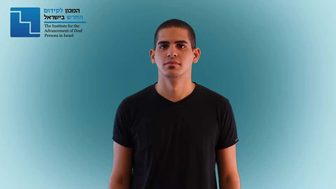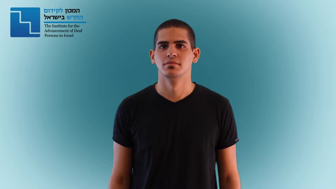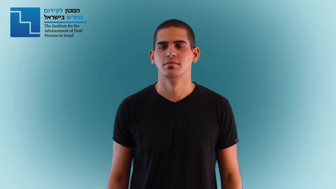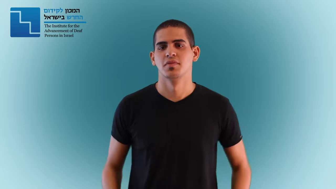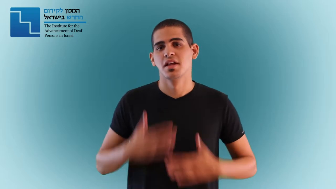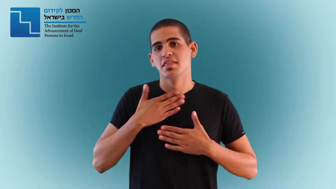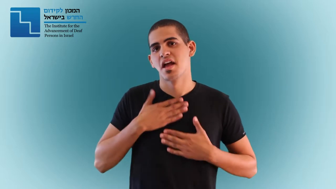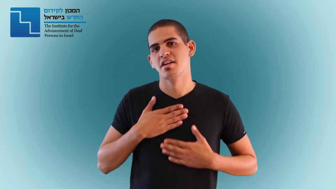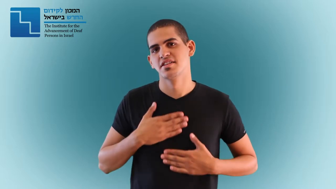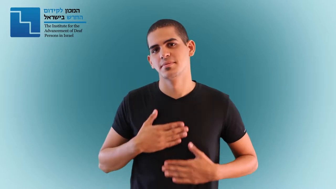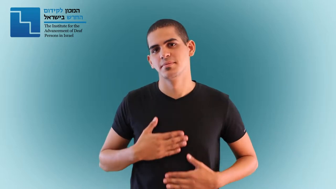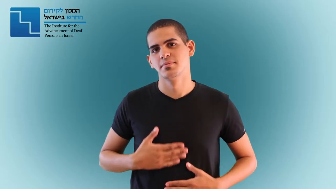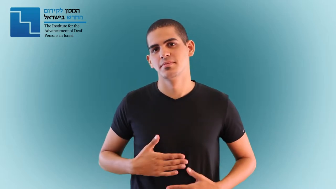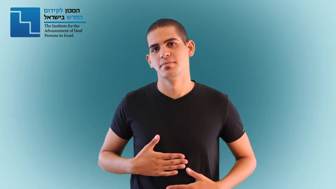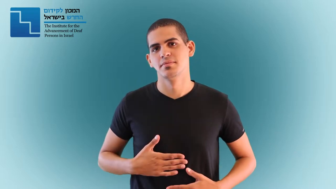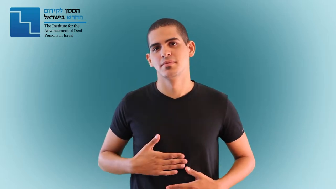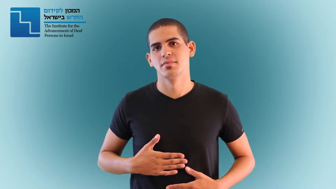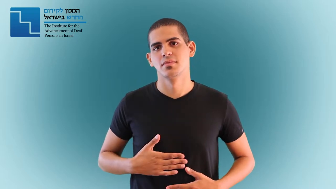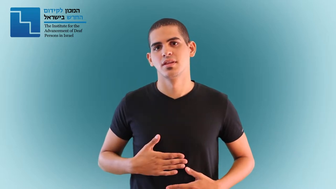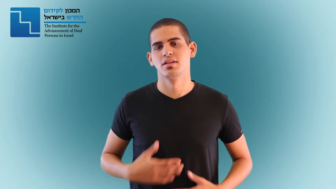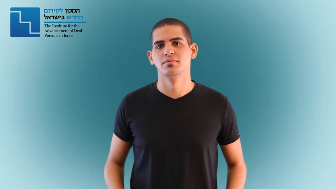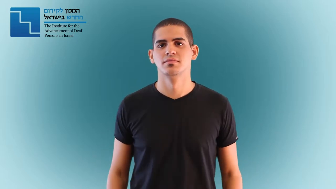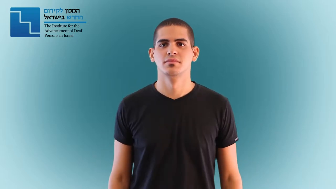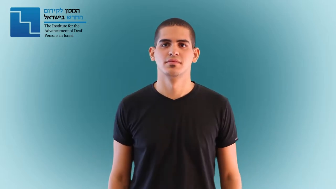נעים